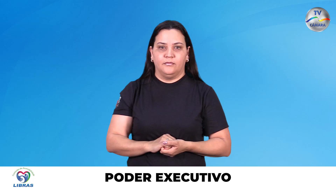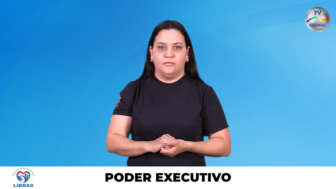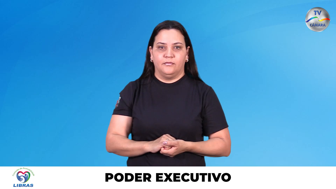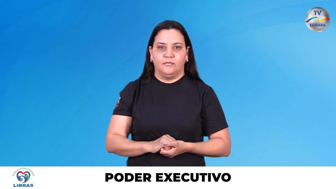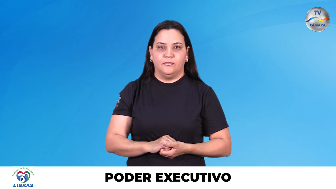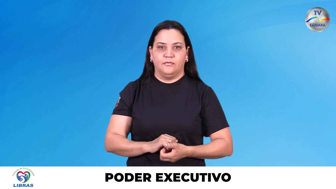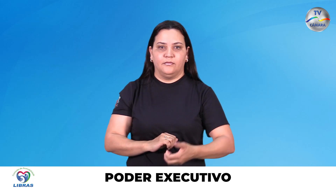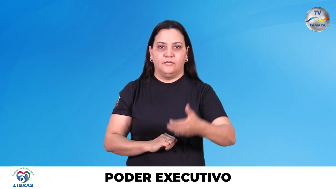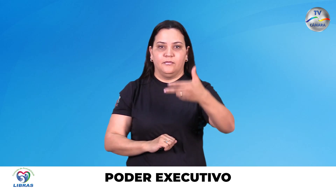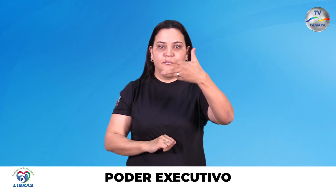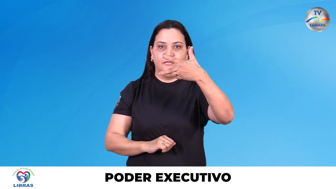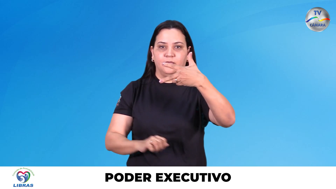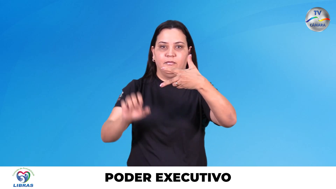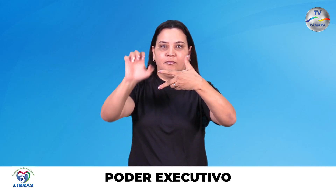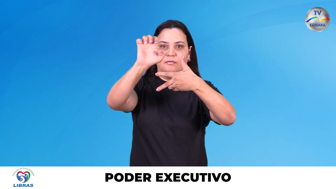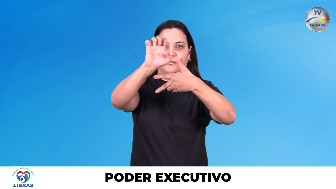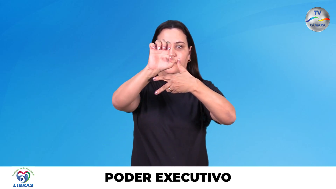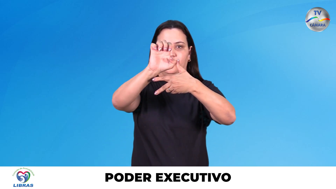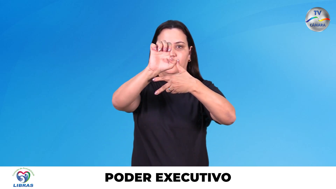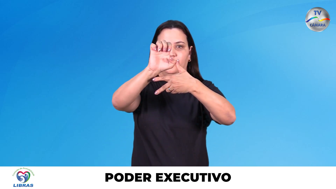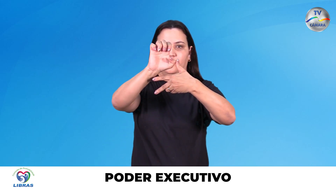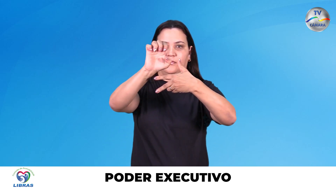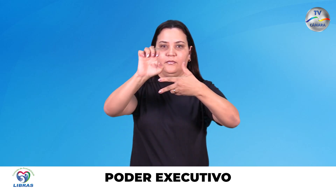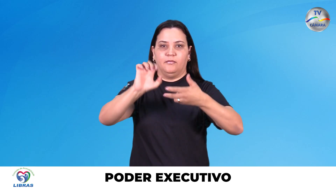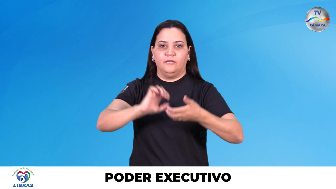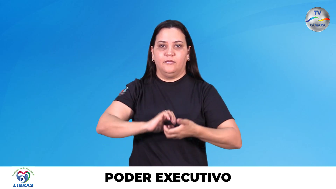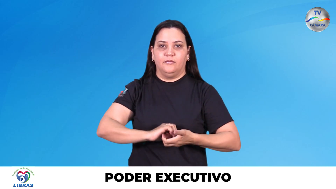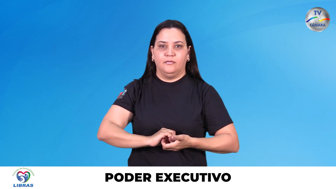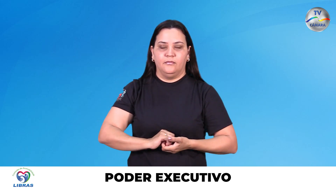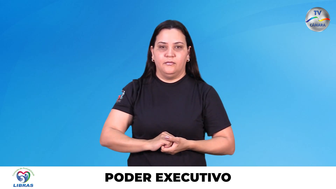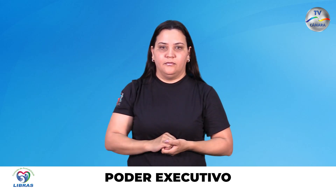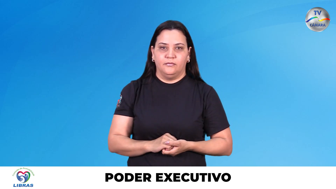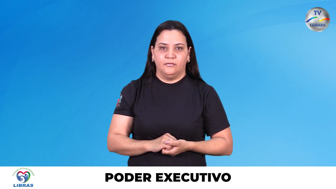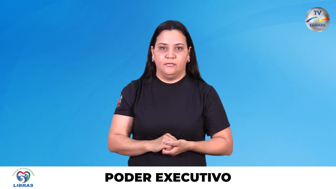Poder Executivo